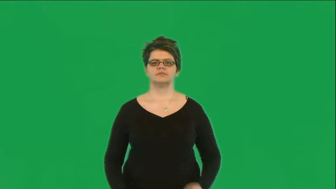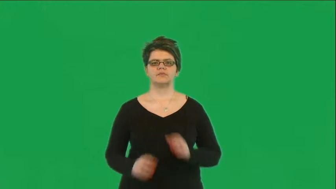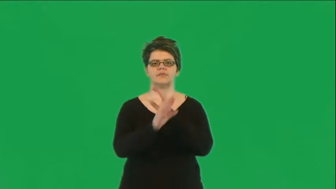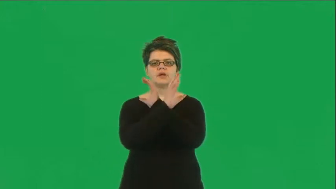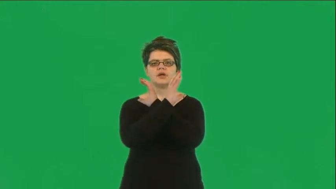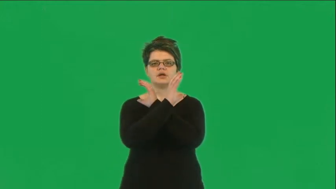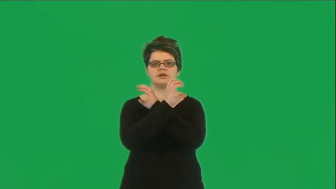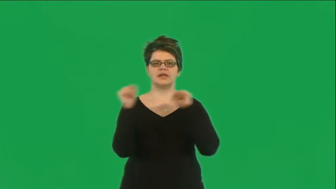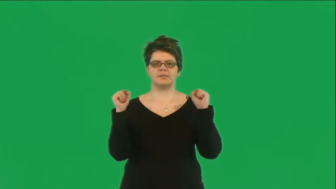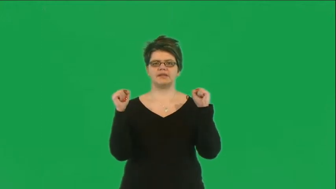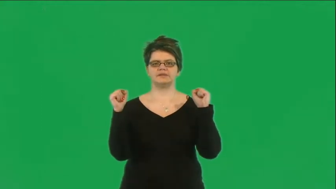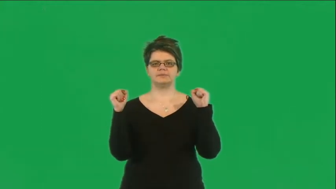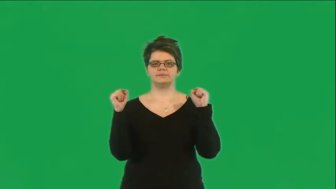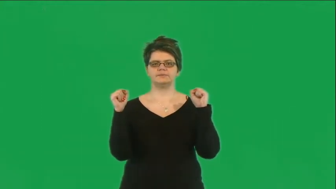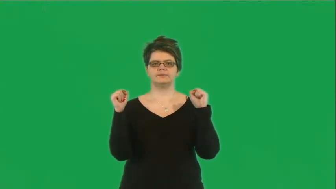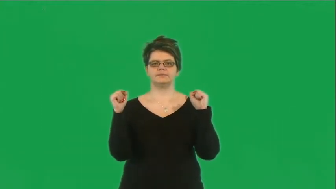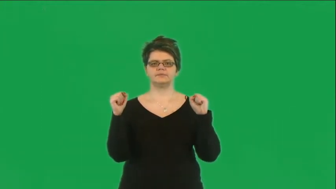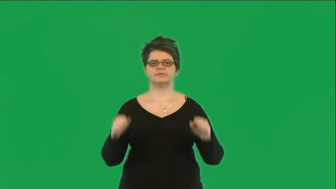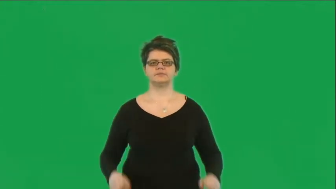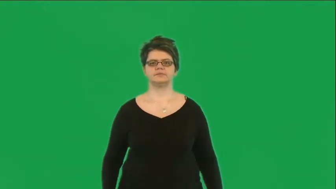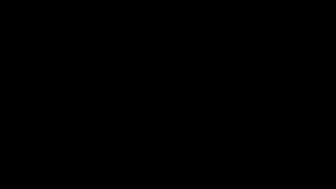dramat